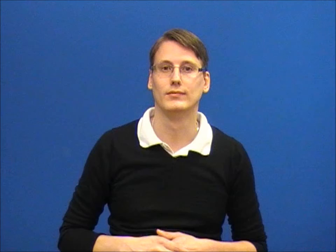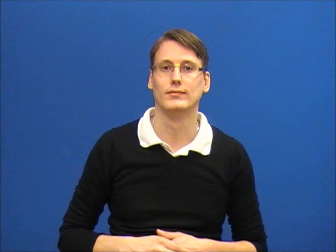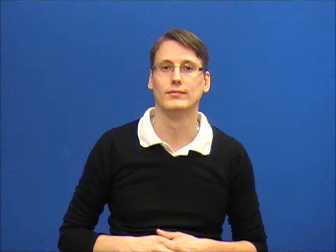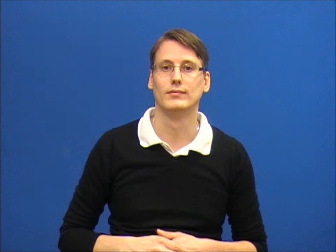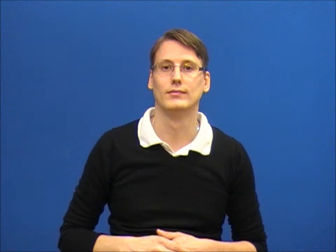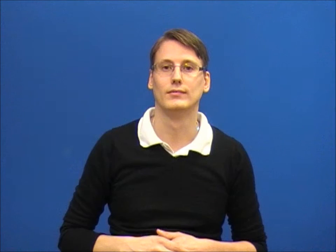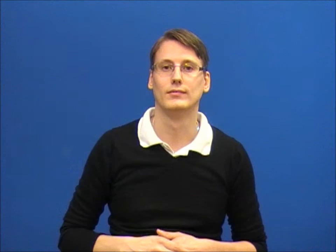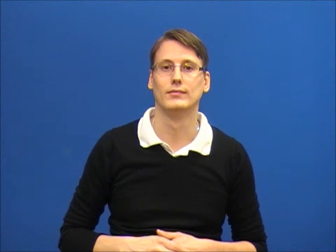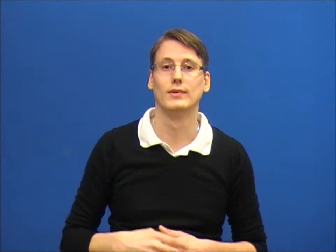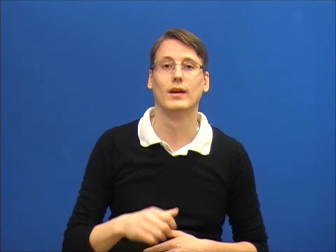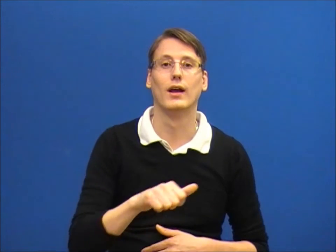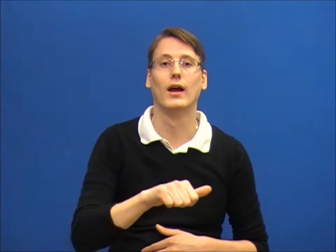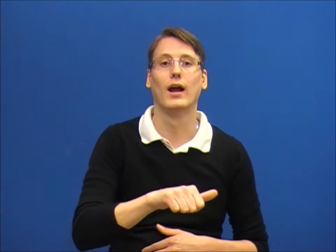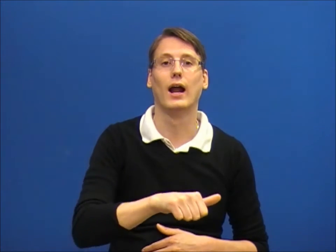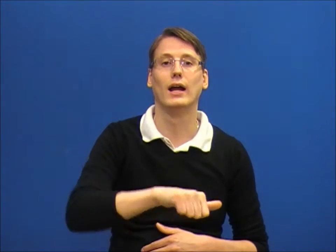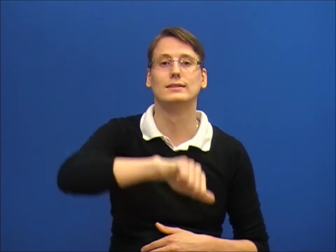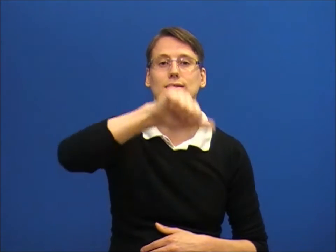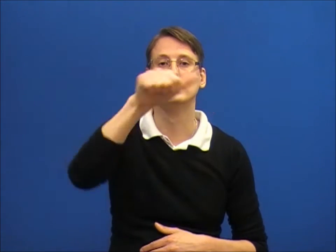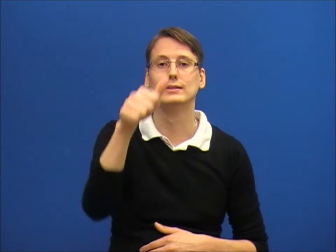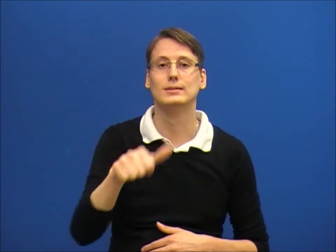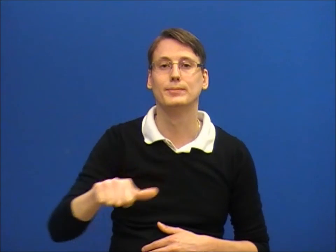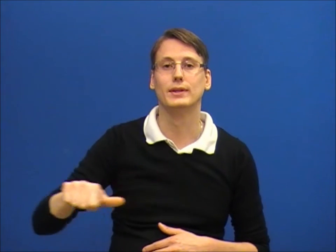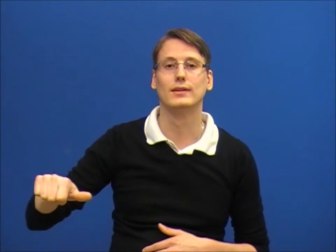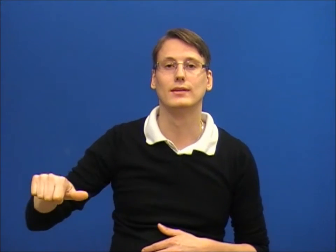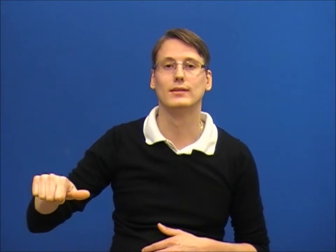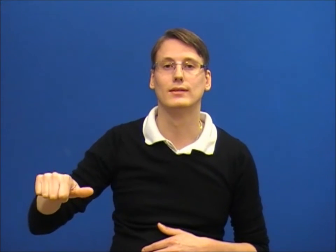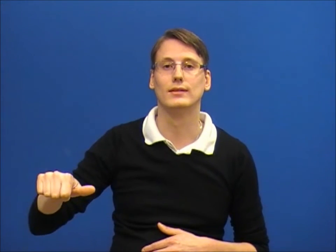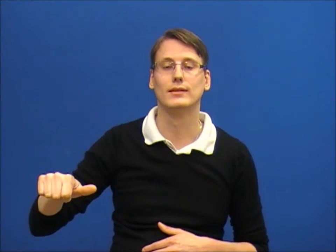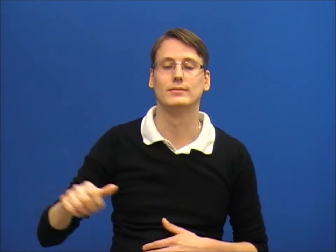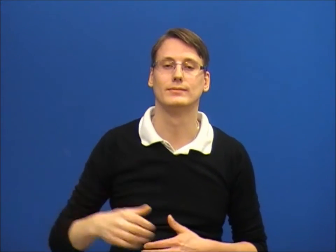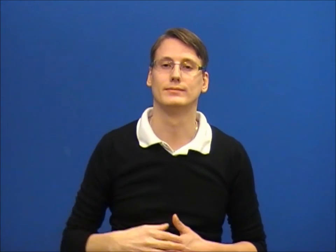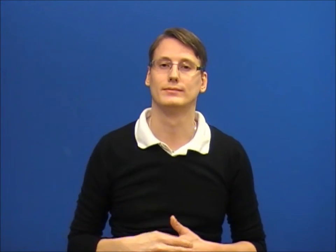LASTBIL